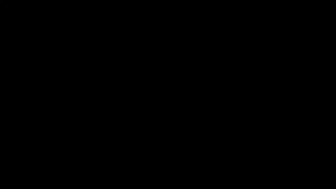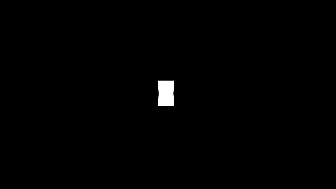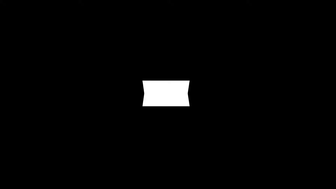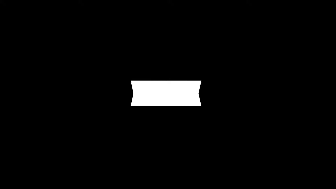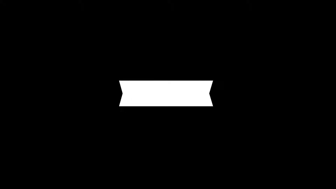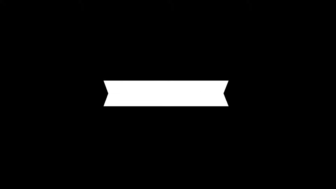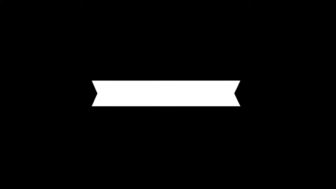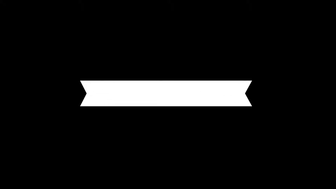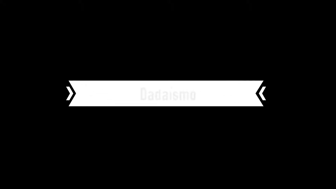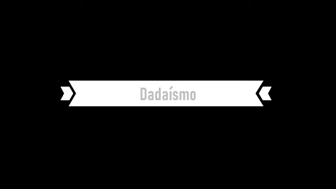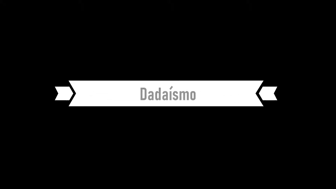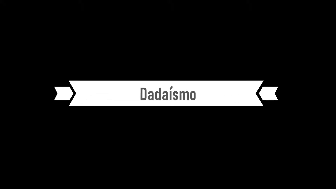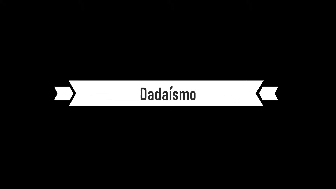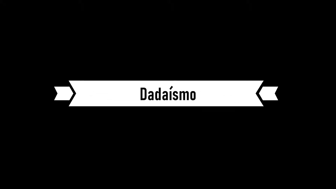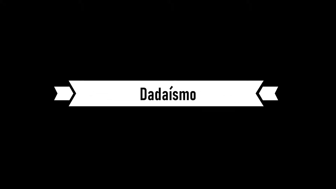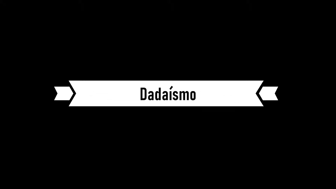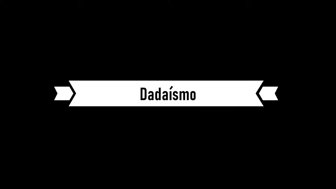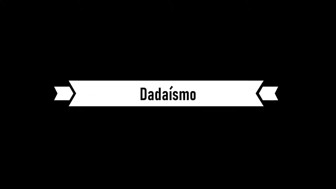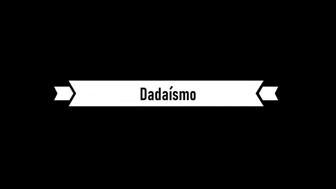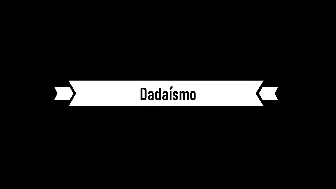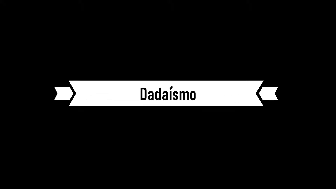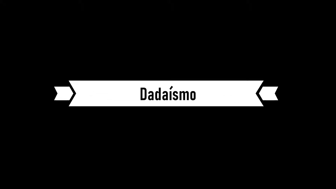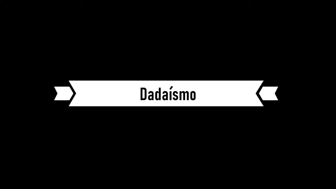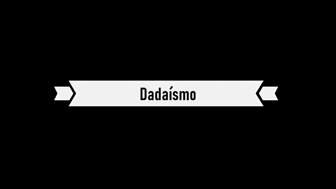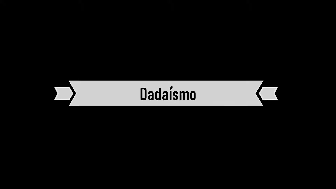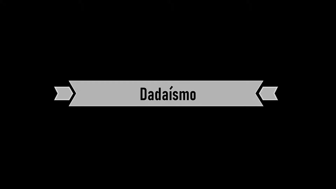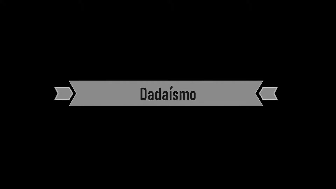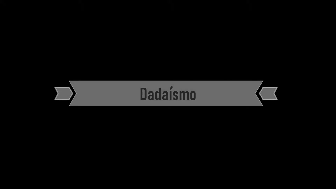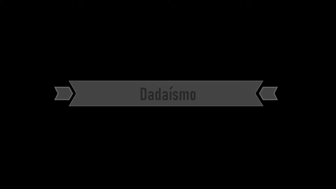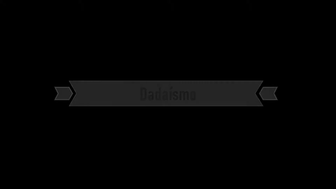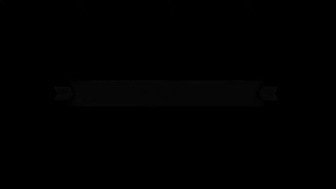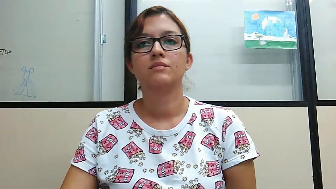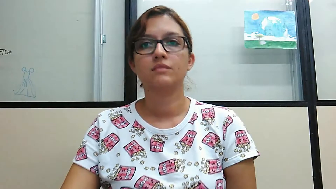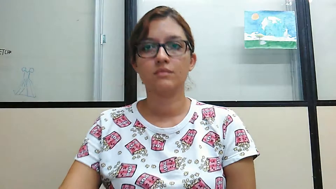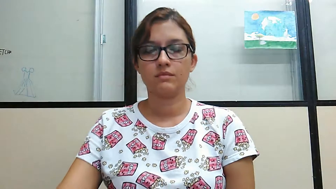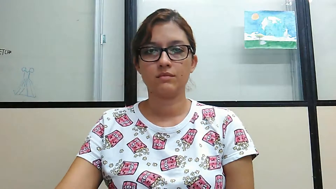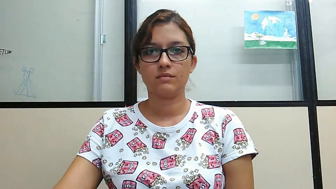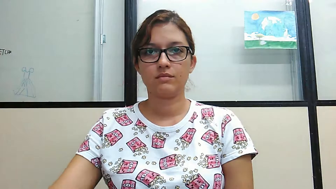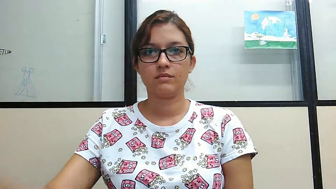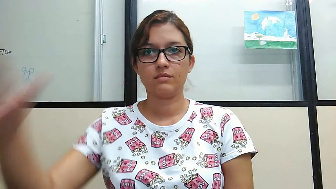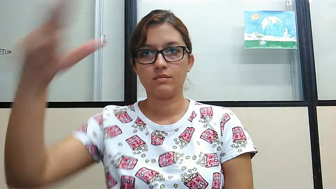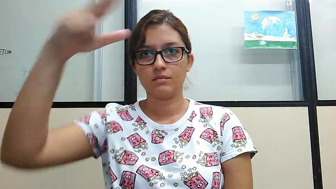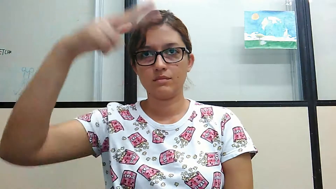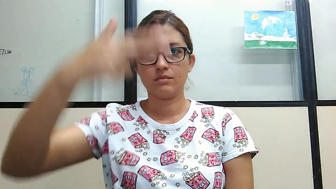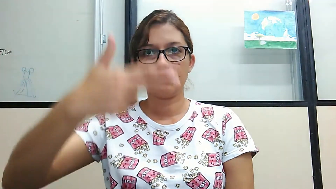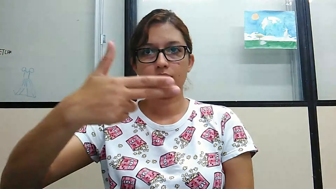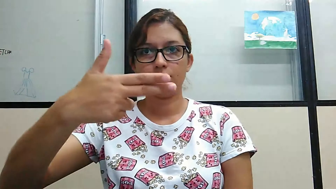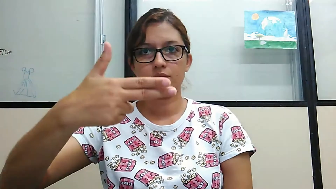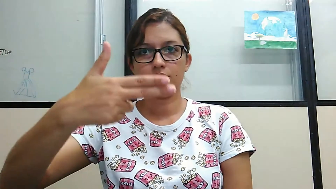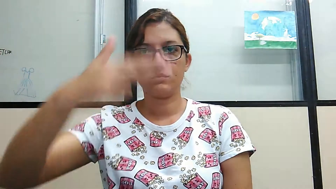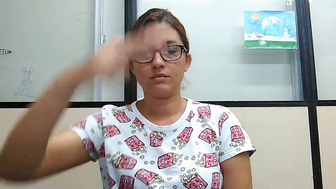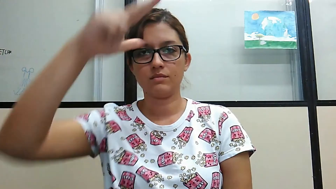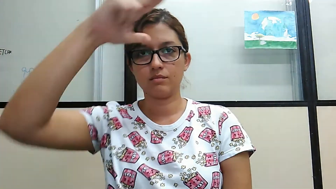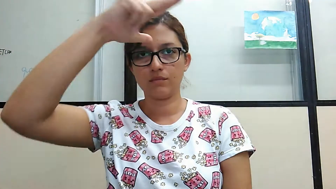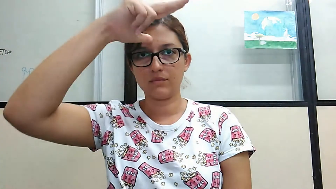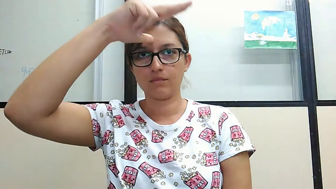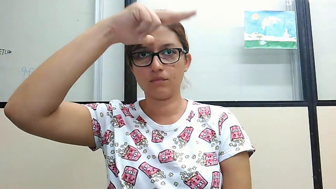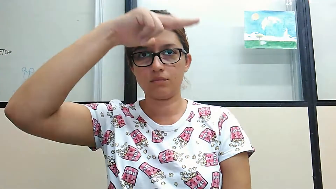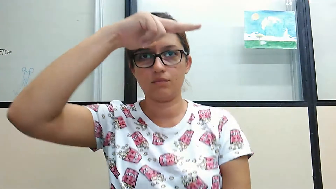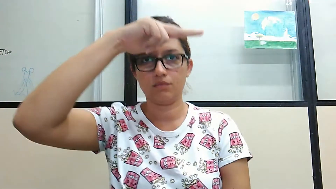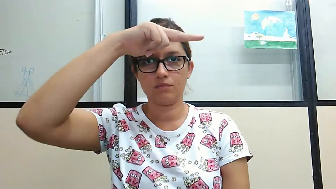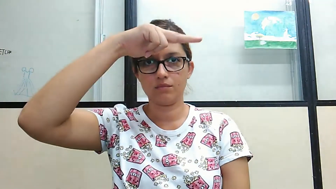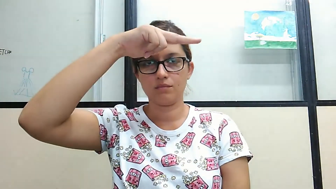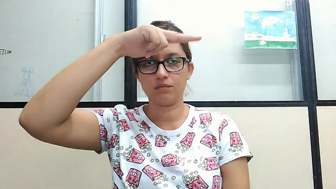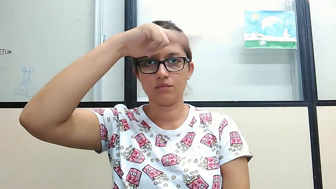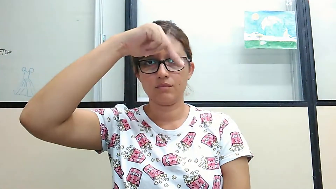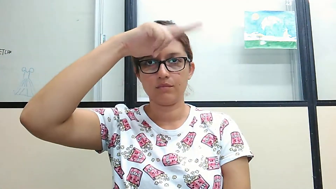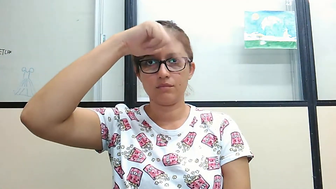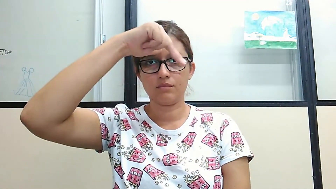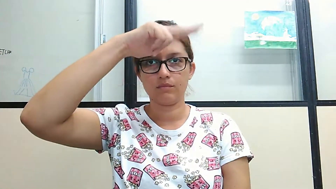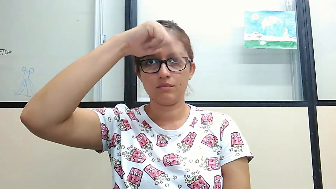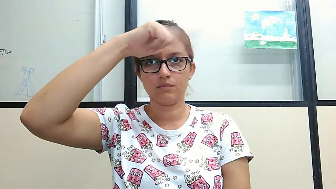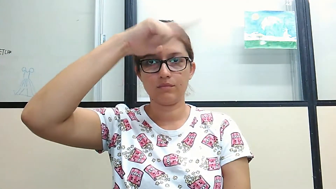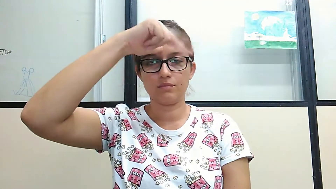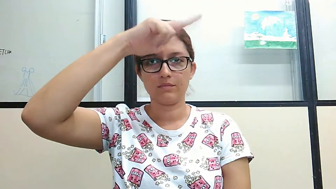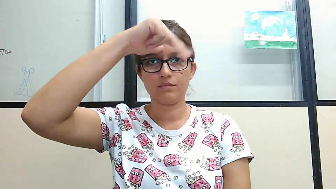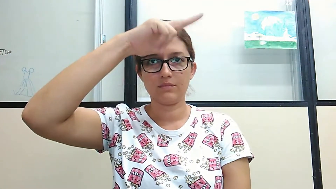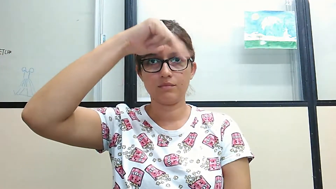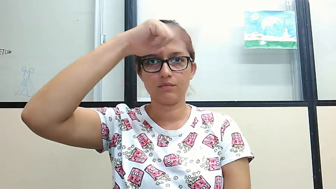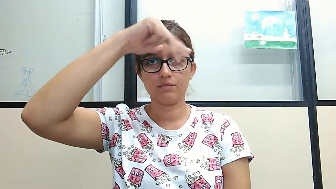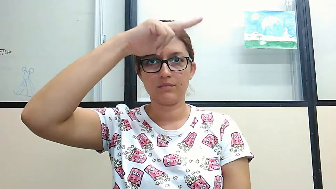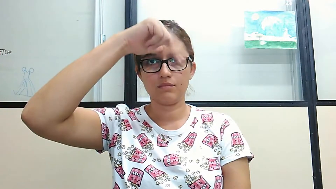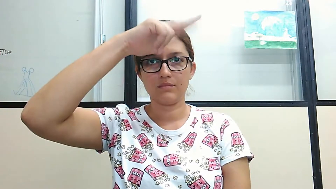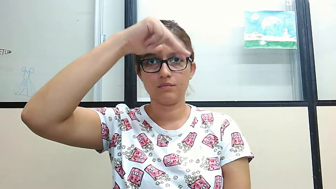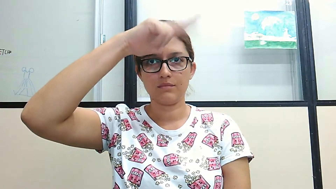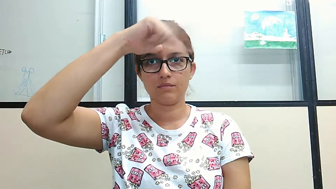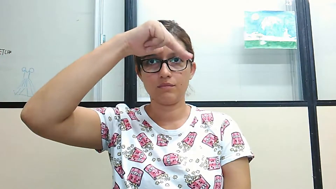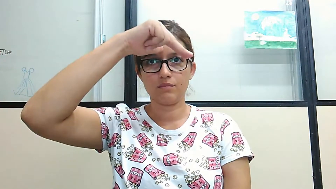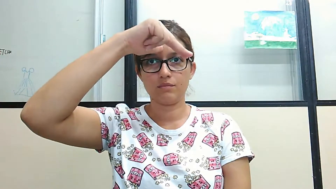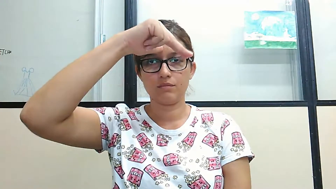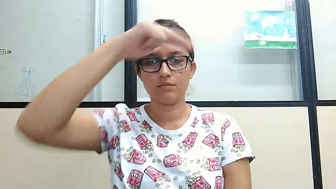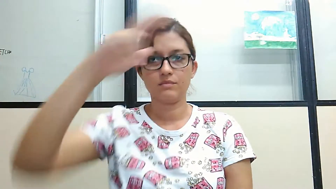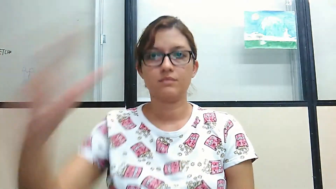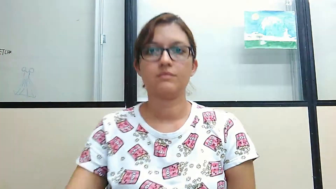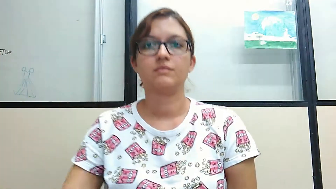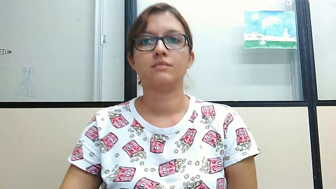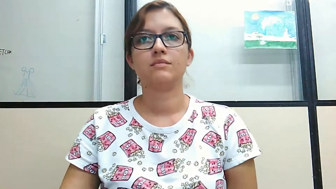DADAÍSMO